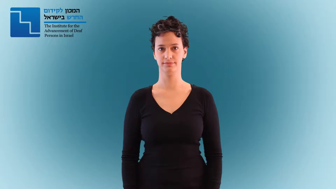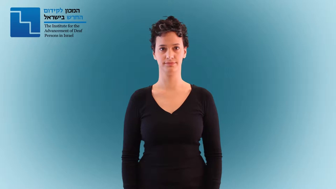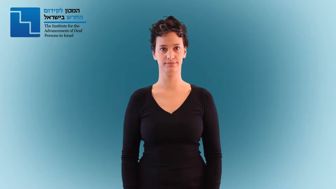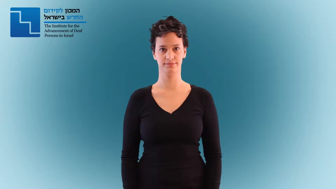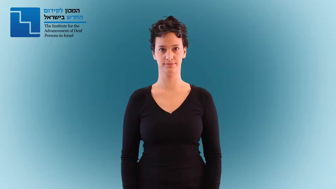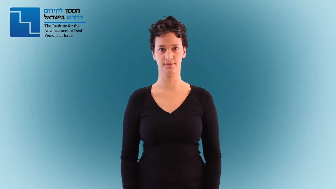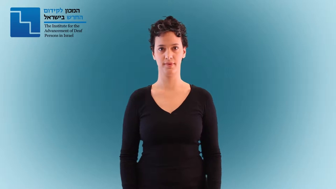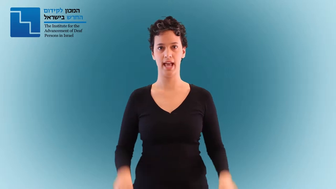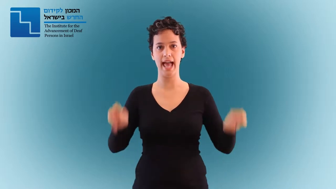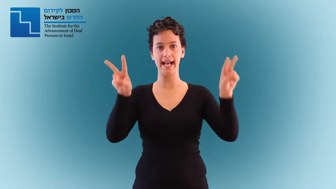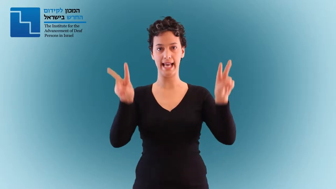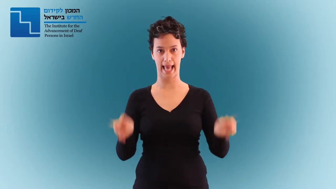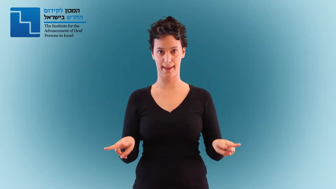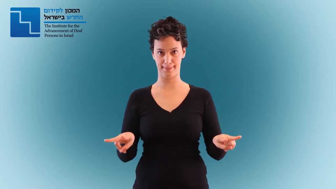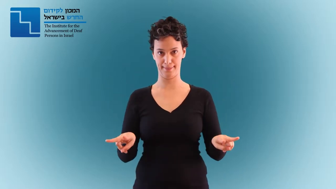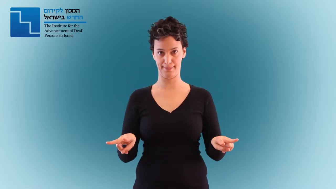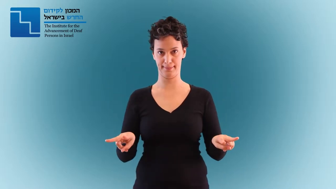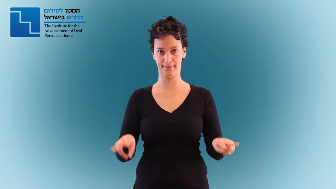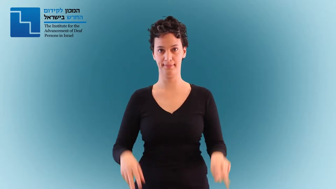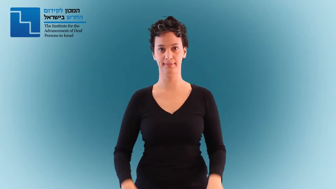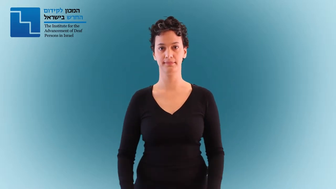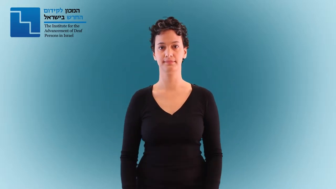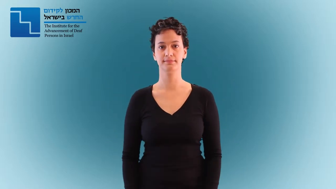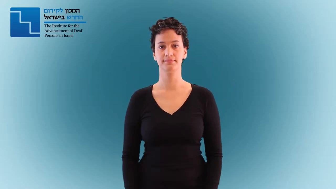קיים